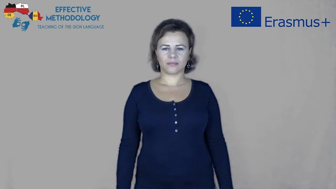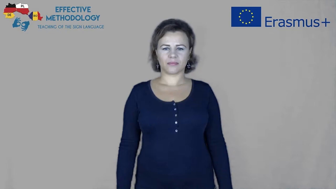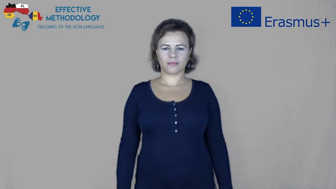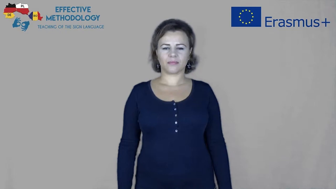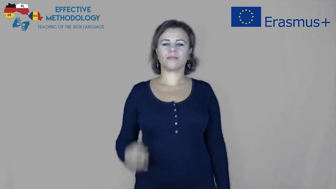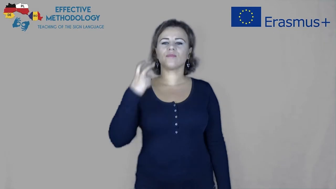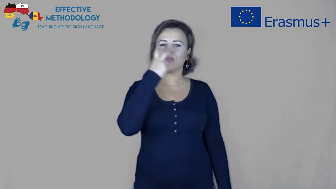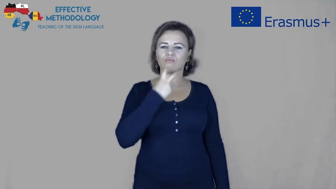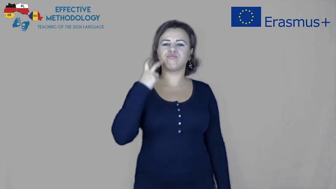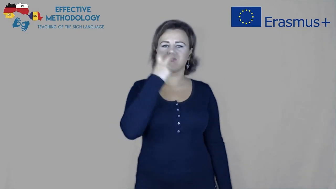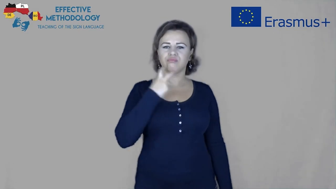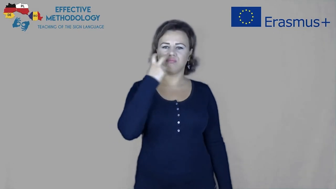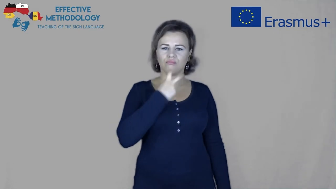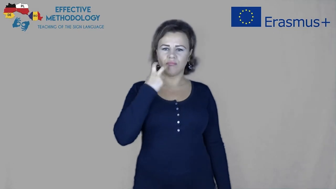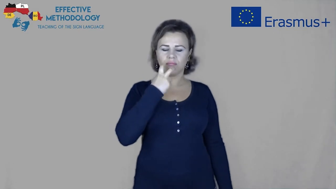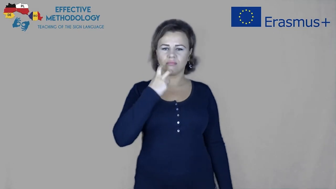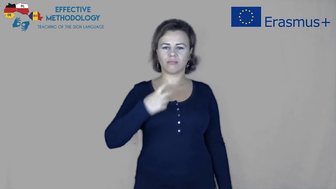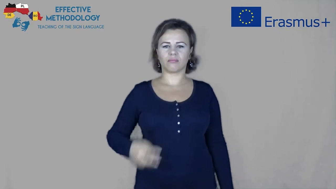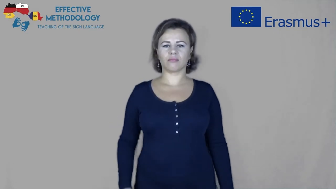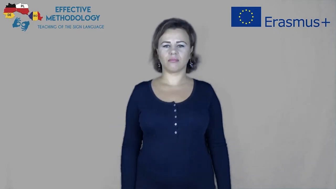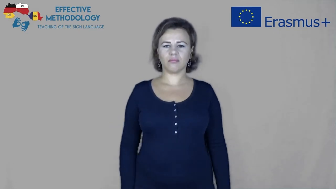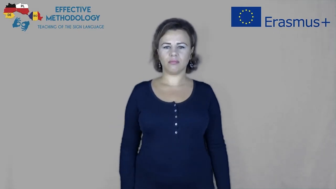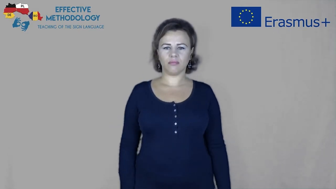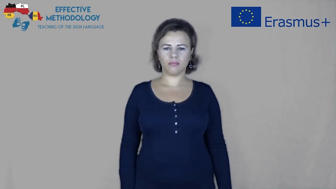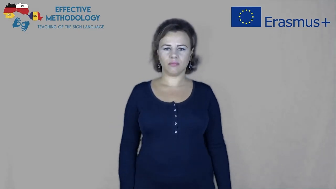Citire pe buze